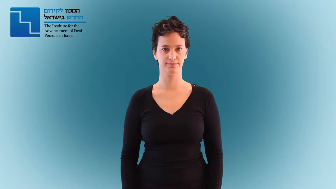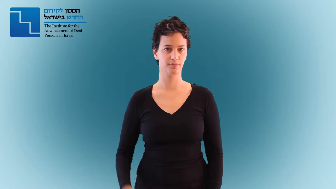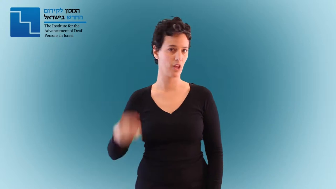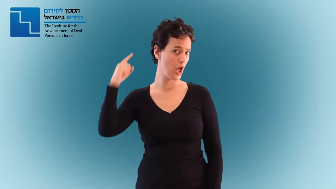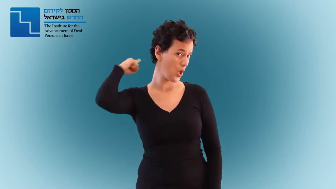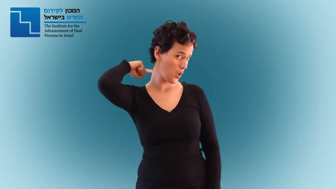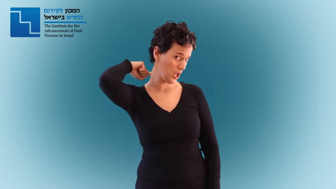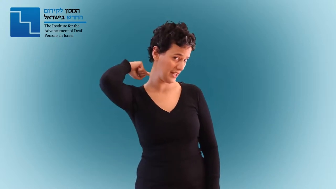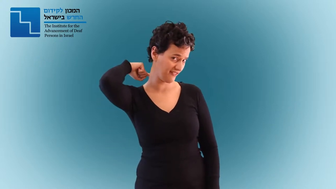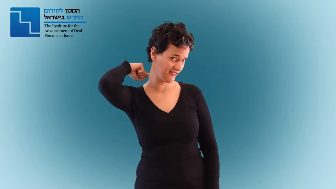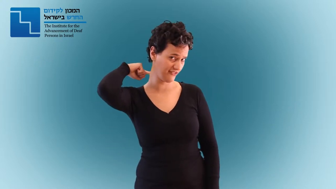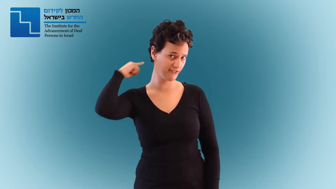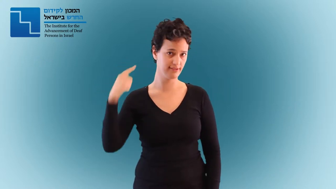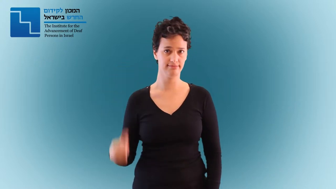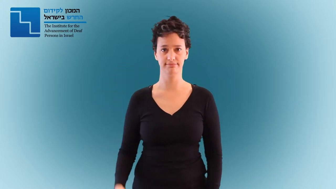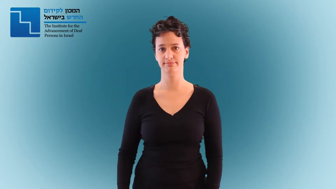עורף